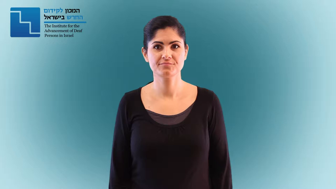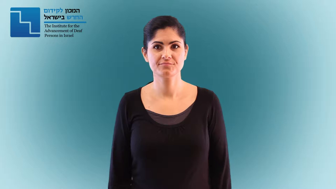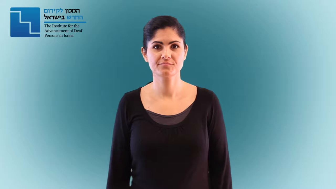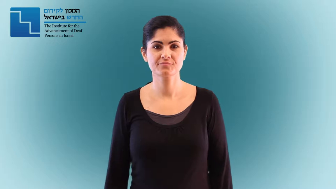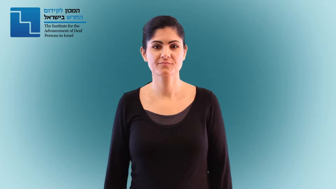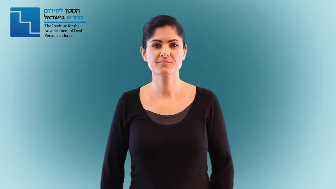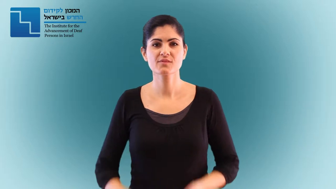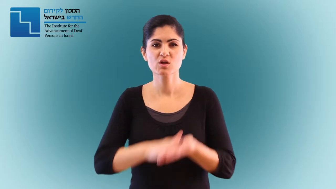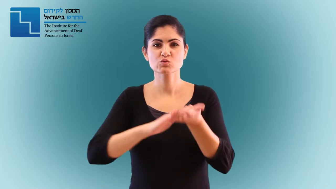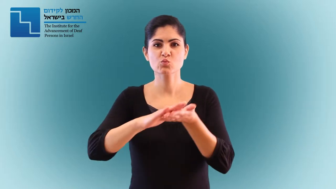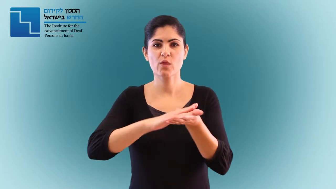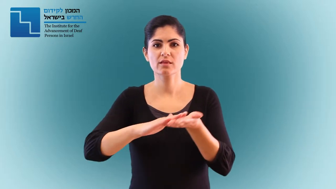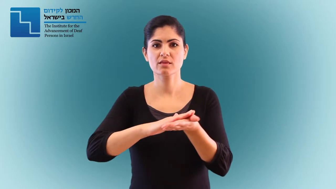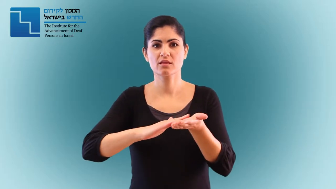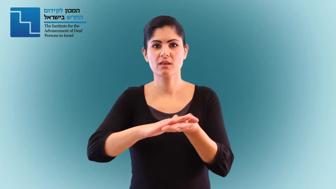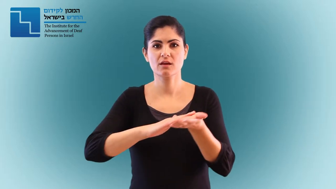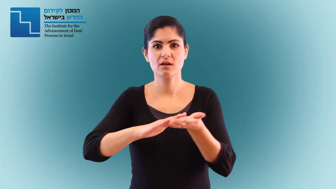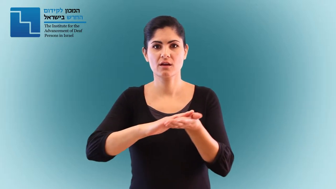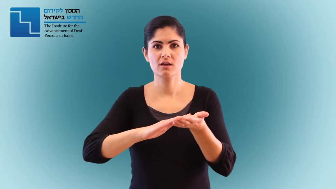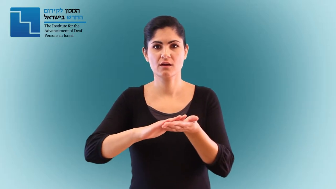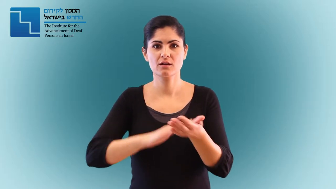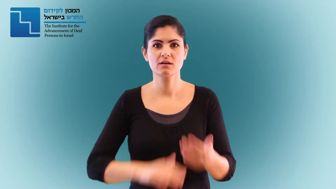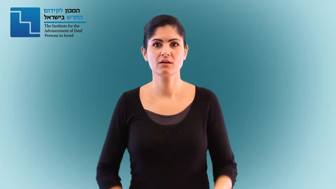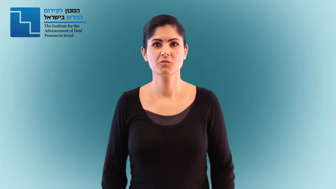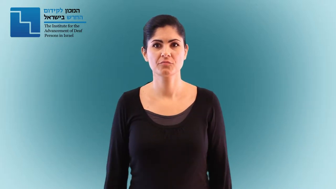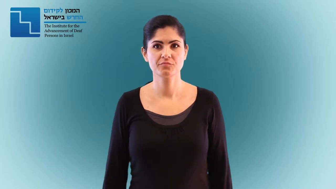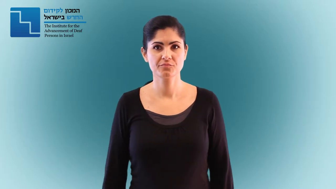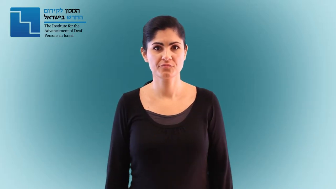סולת